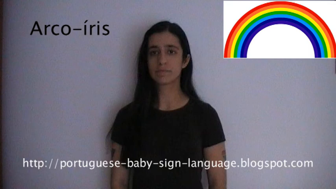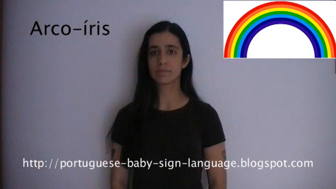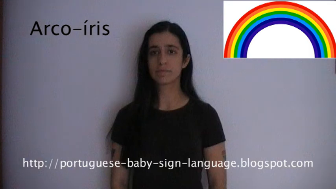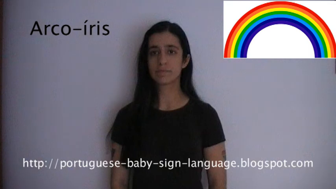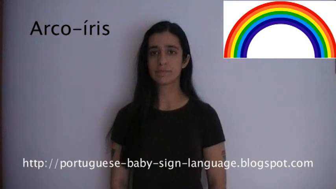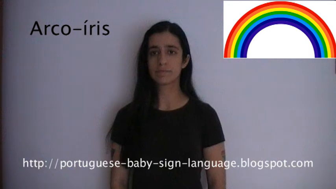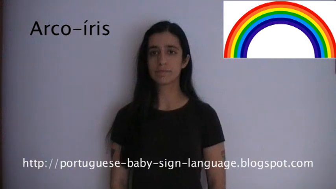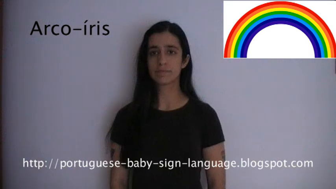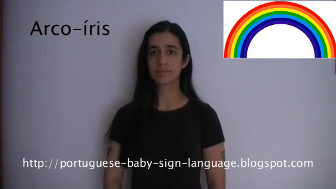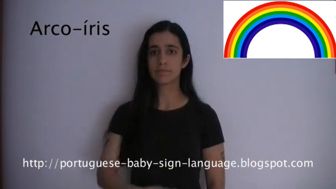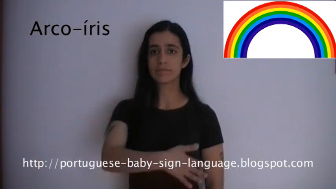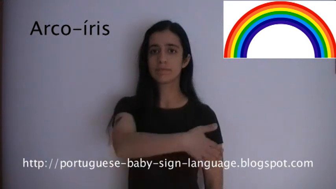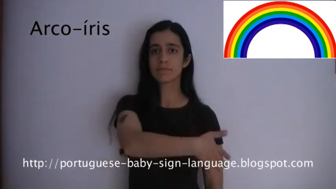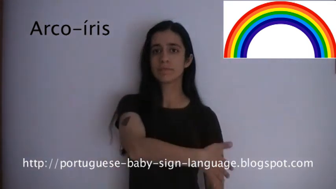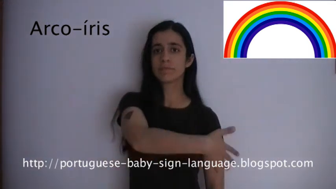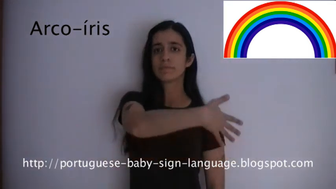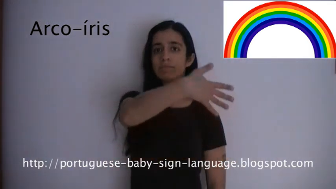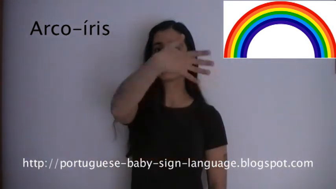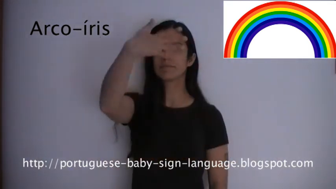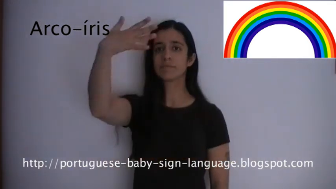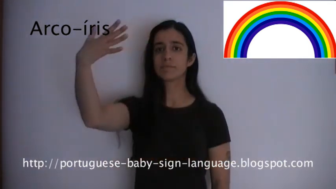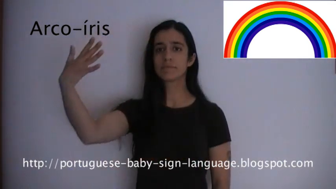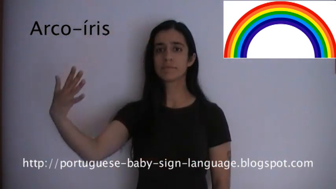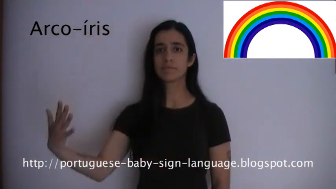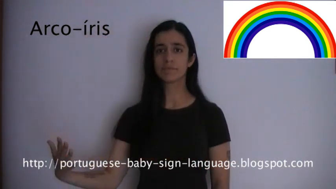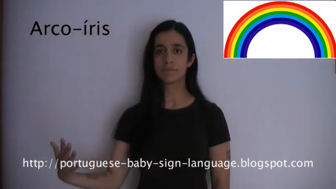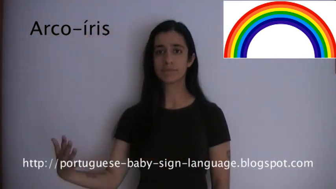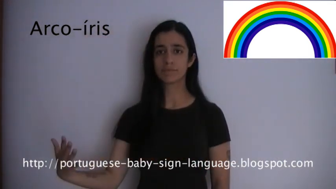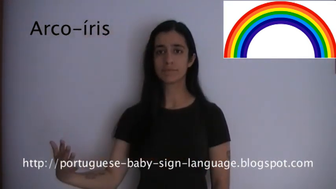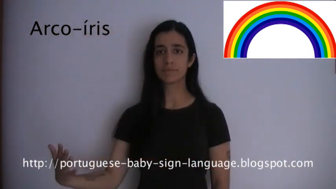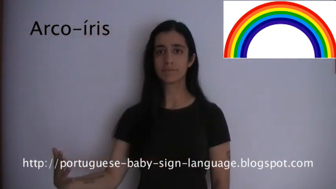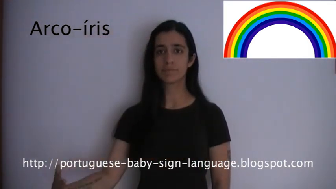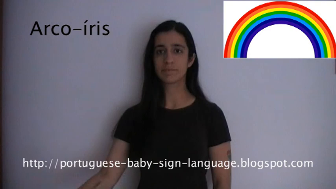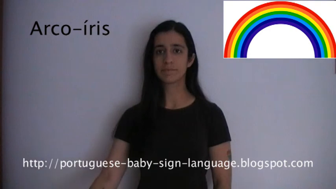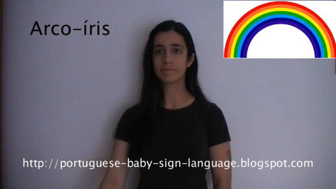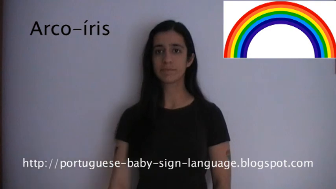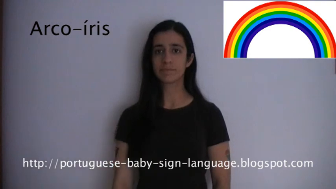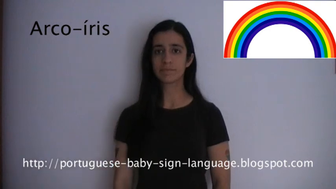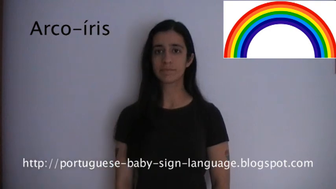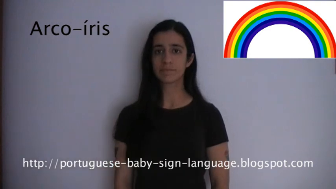arco-íris